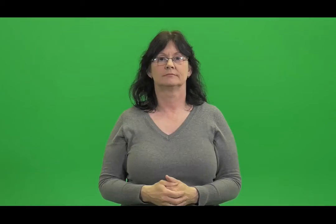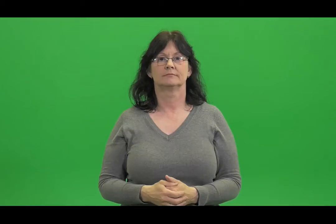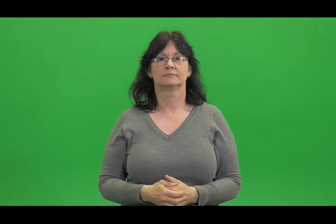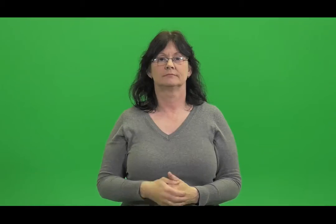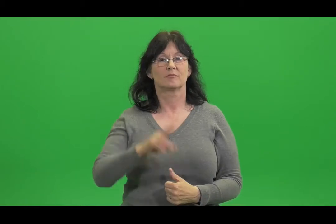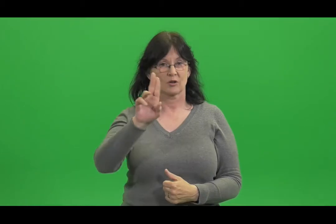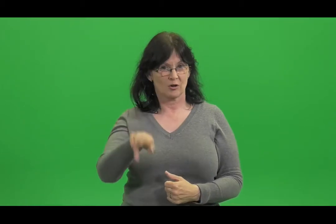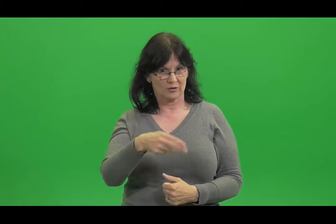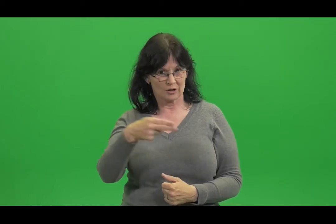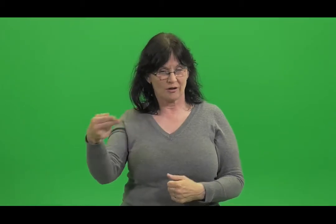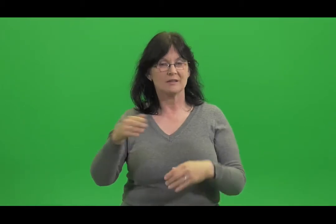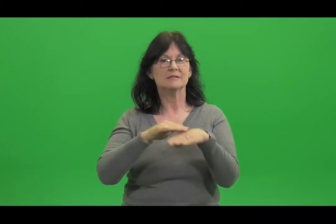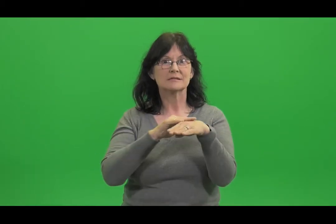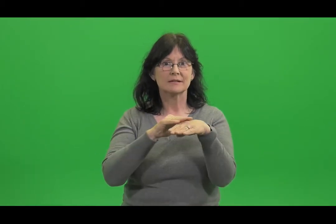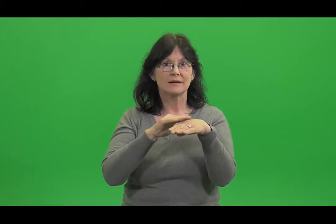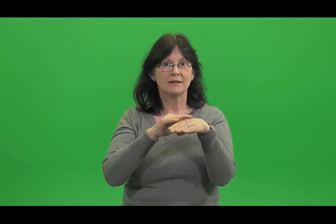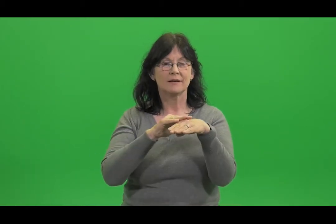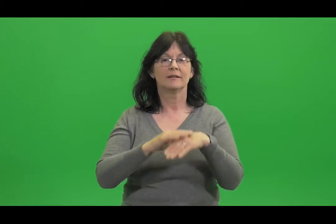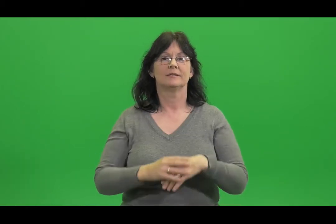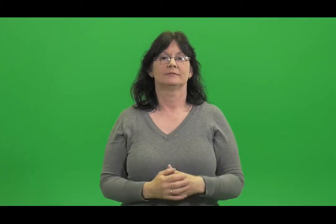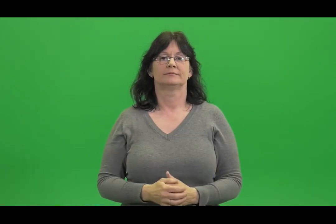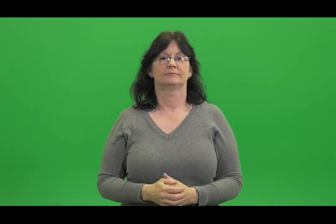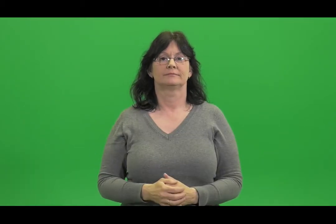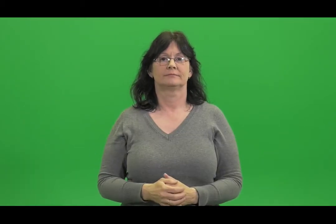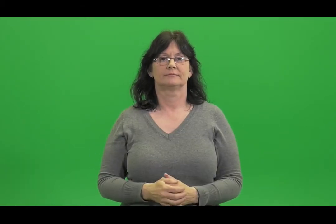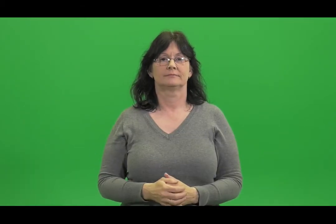Raunveruleikaskyn